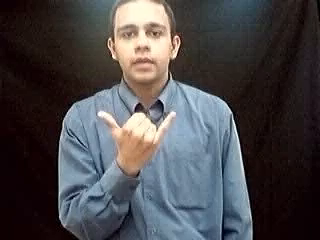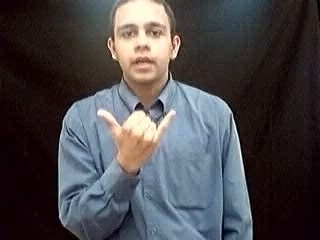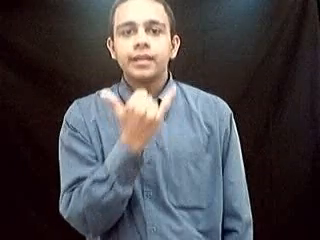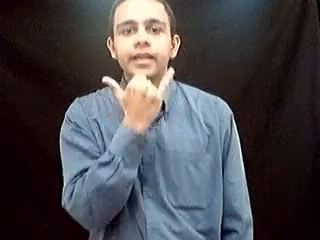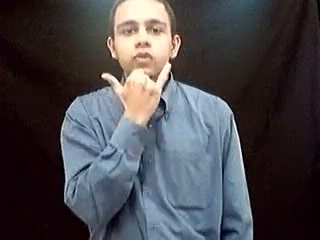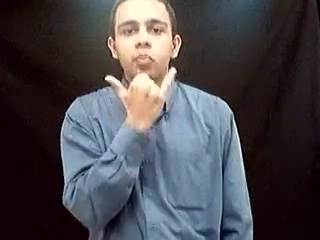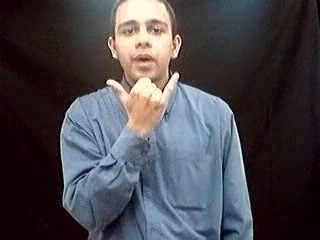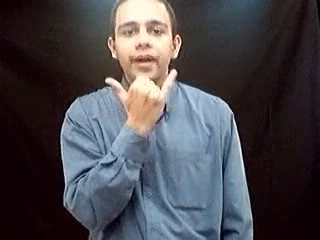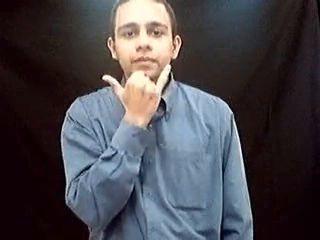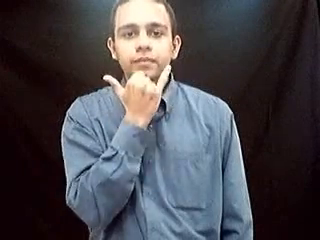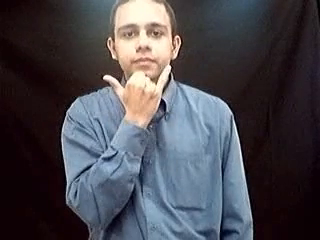desculpar